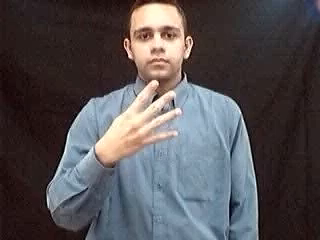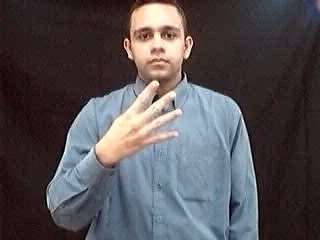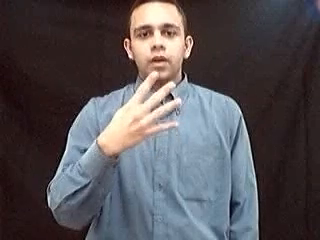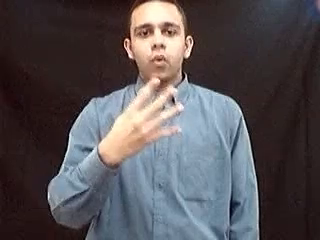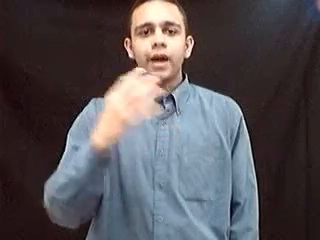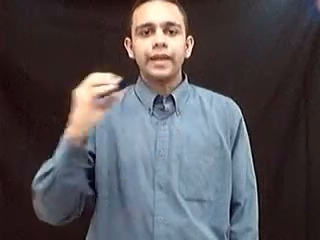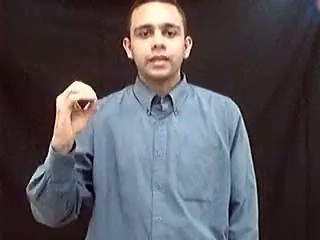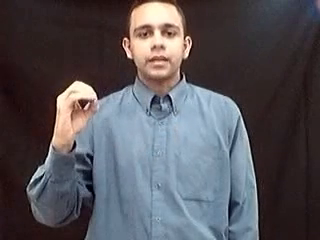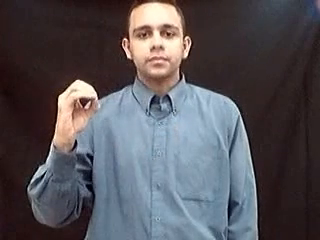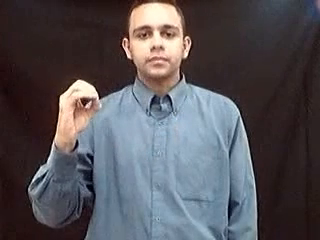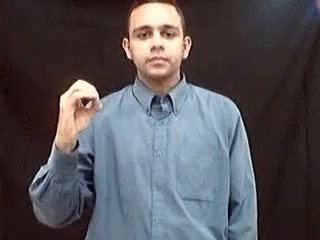quarenta